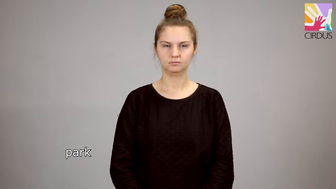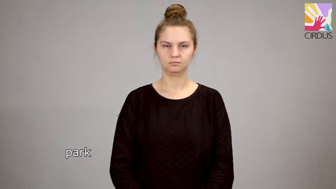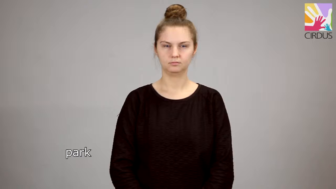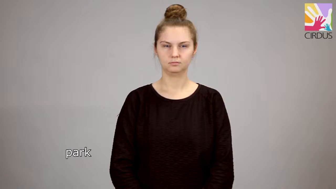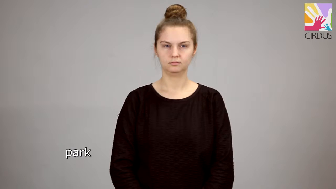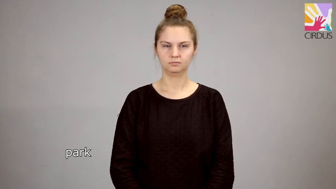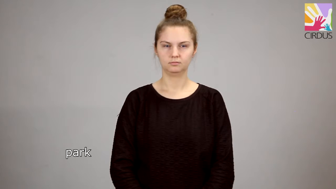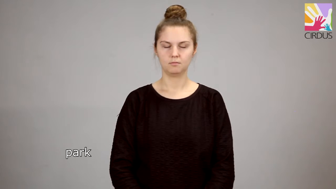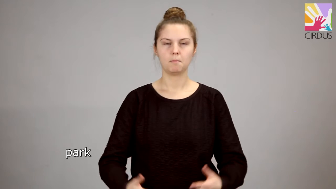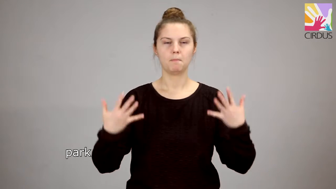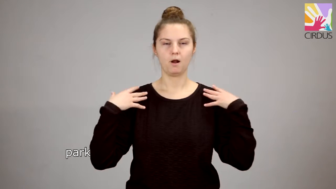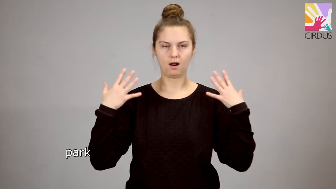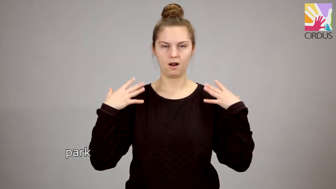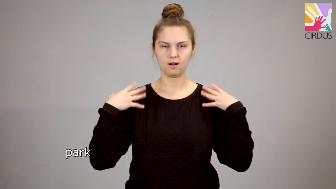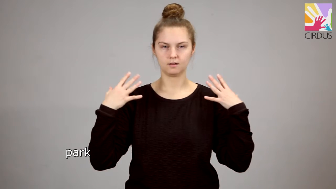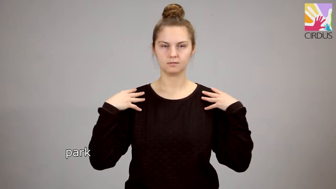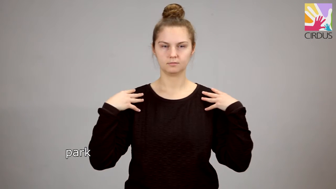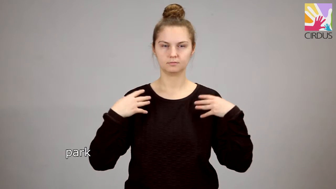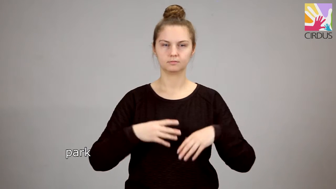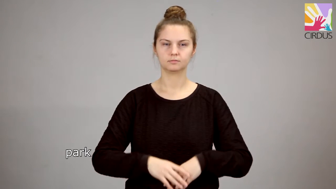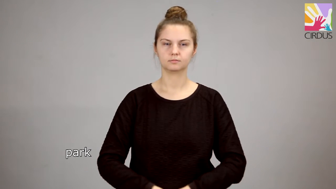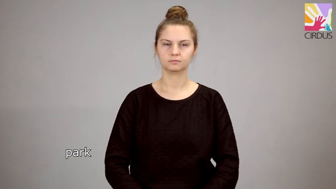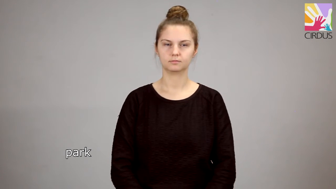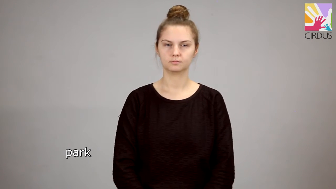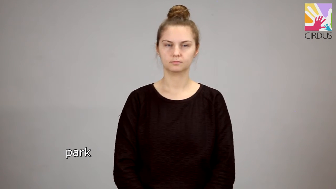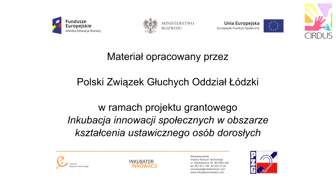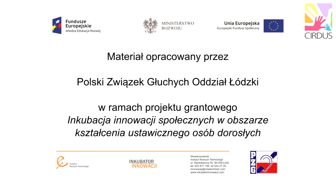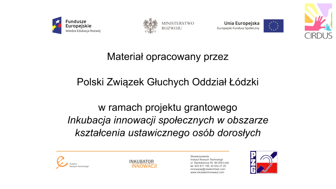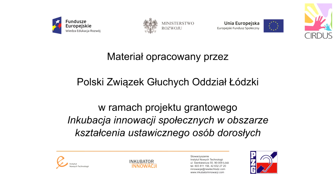park